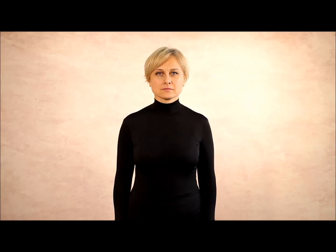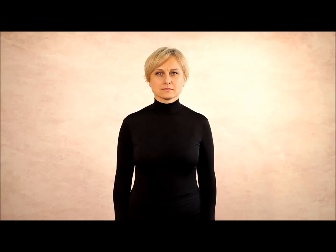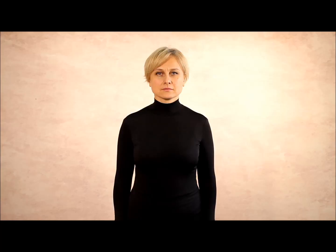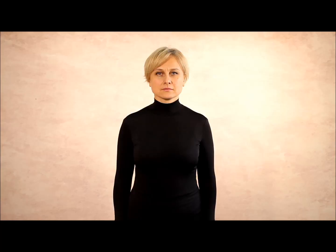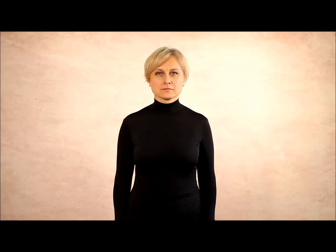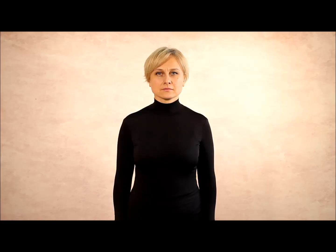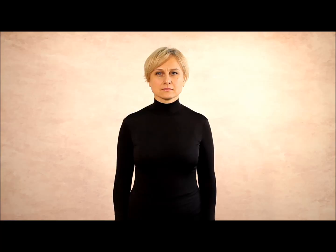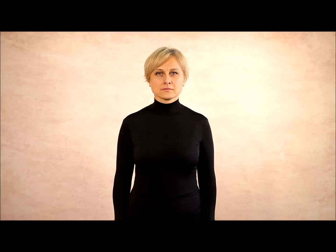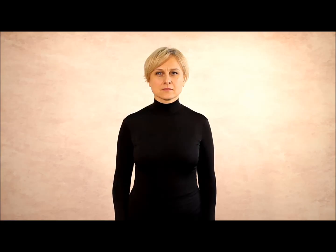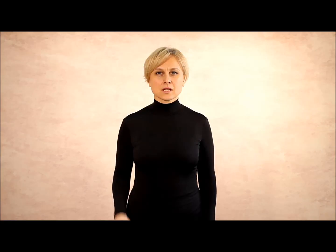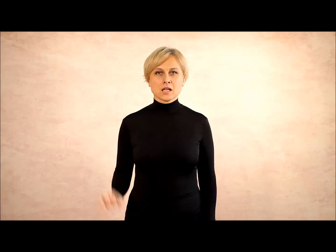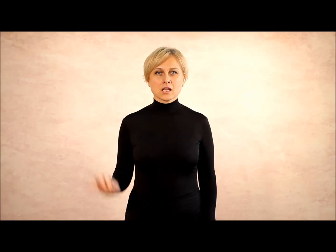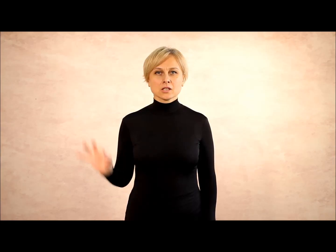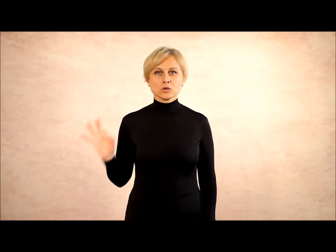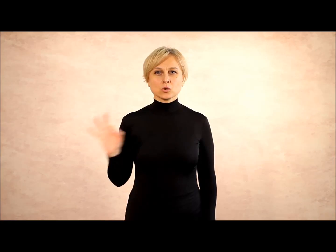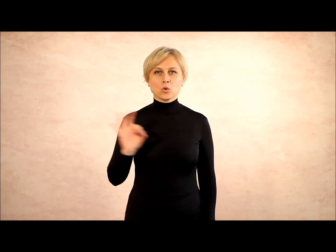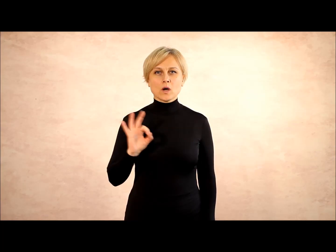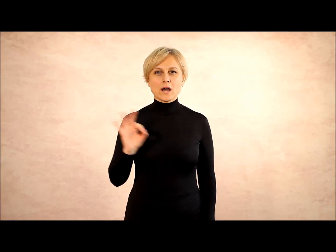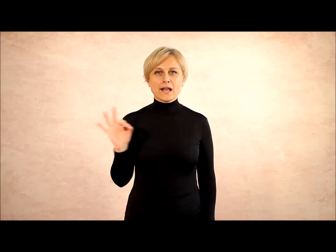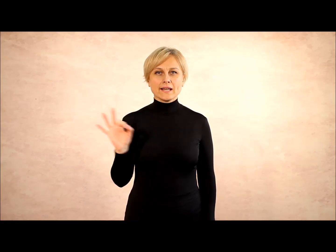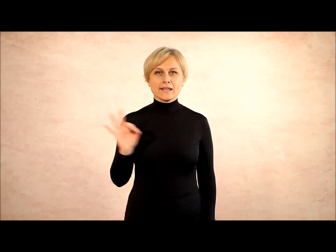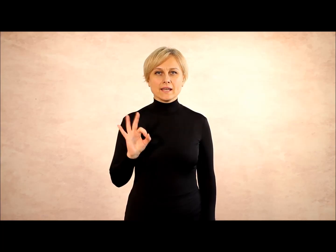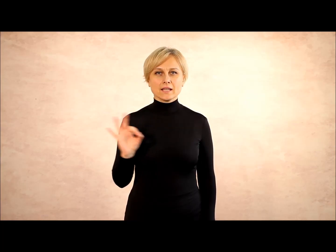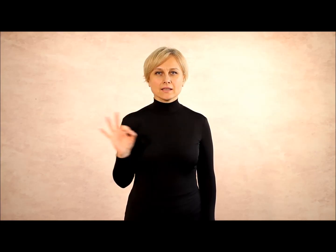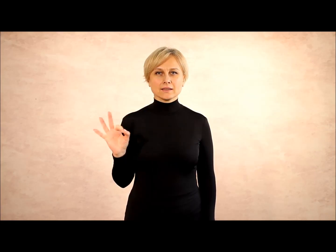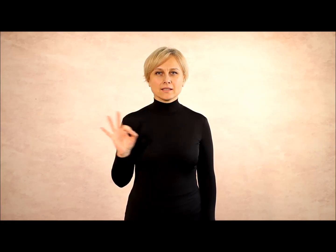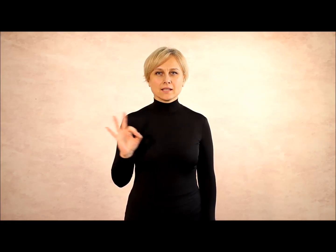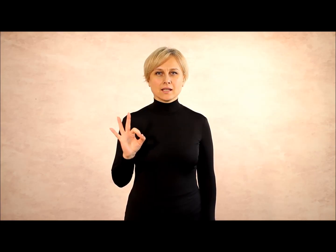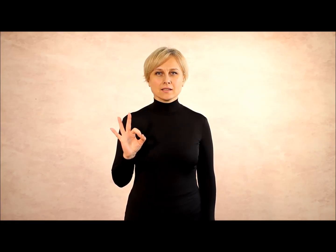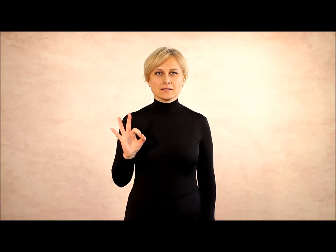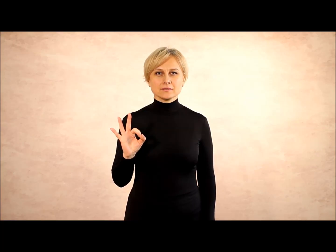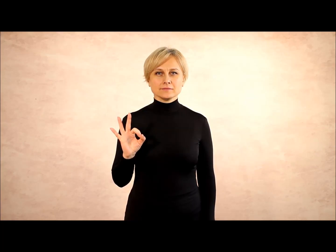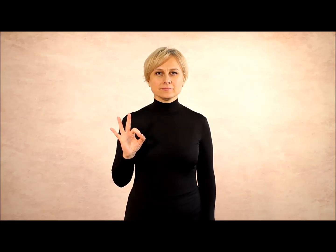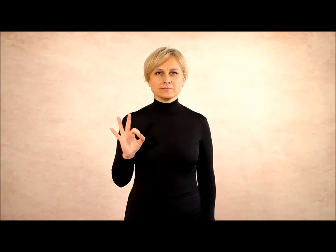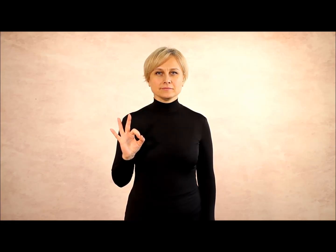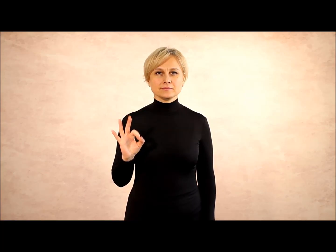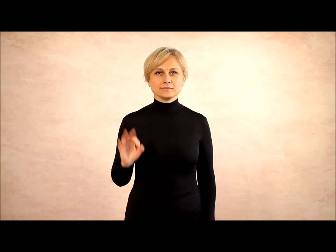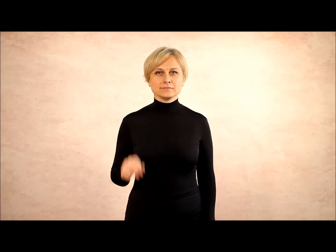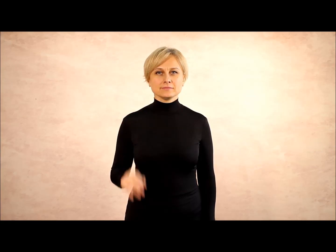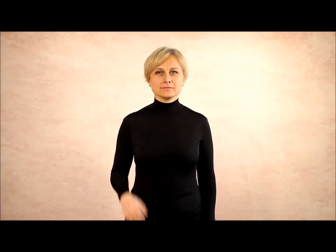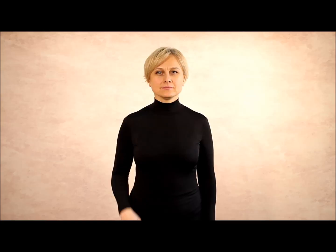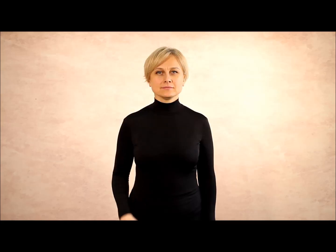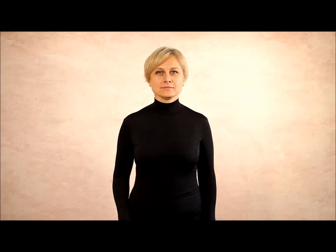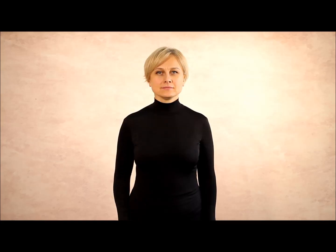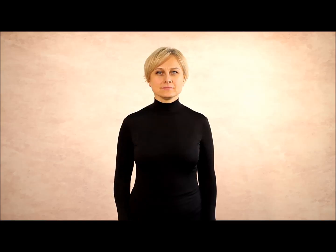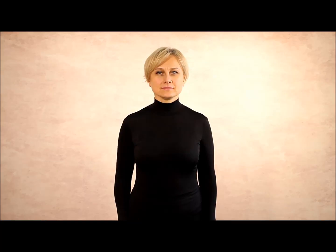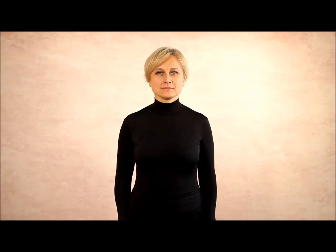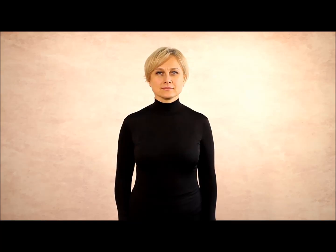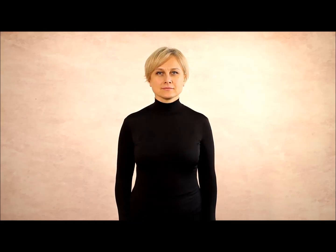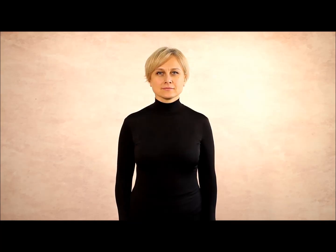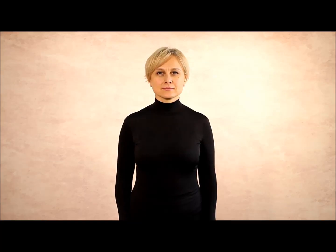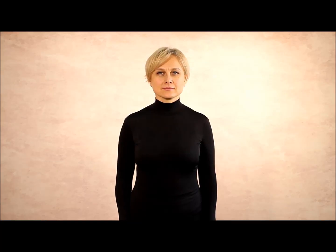Toaleta, WC